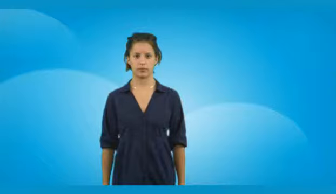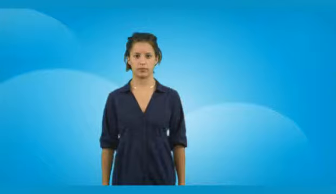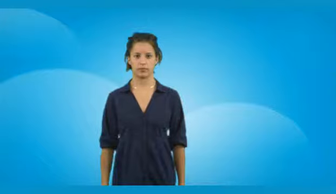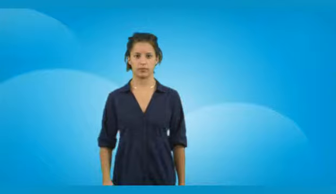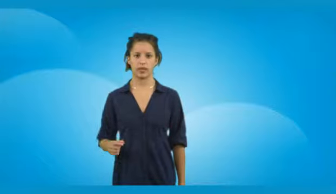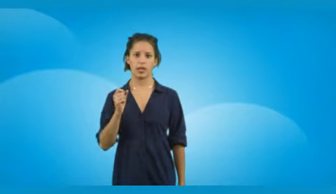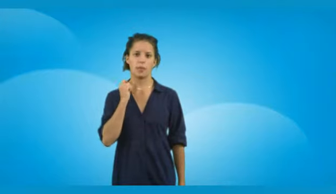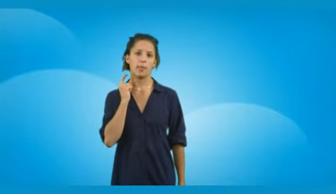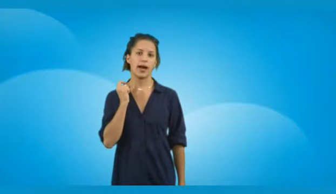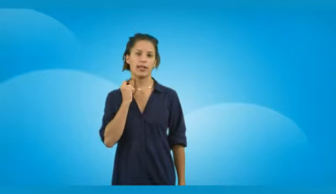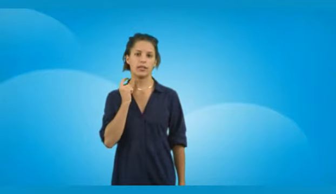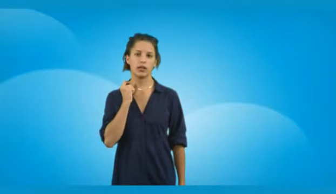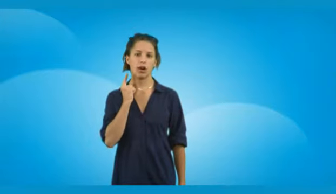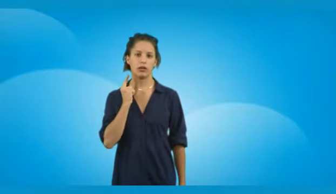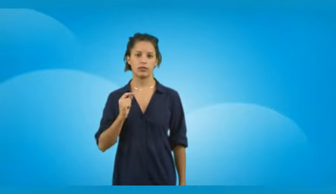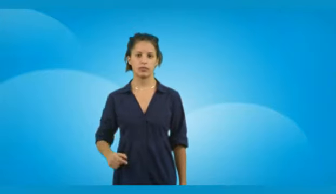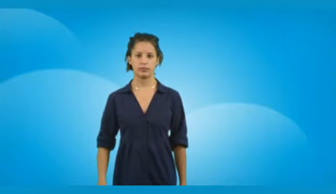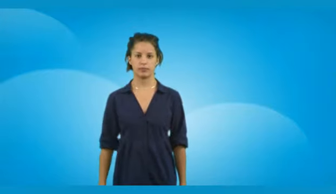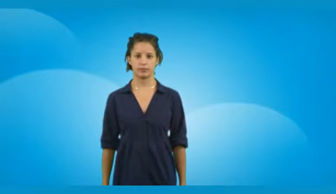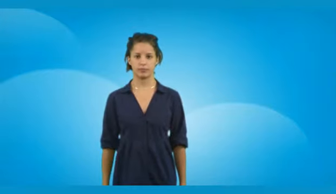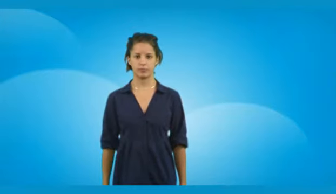Pálinka